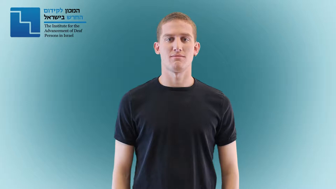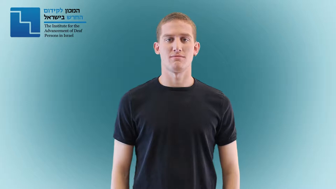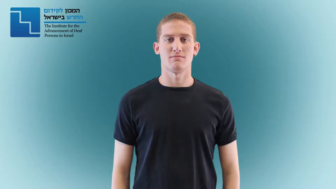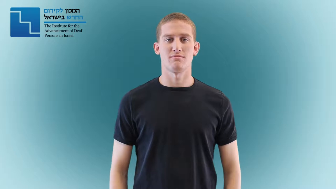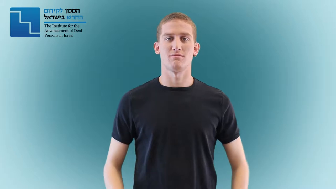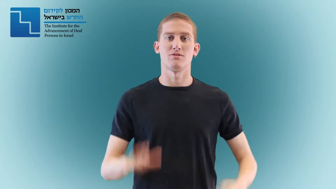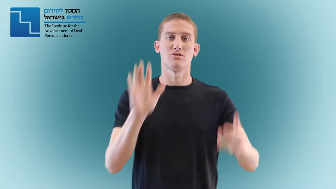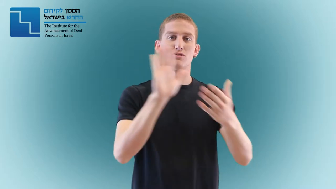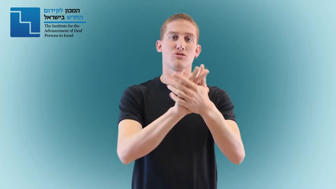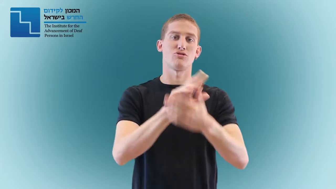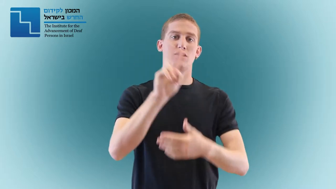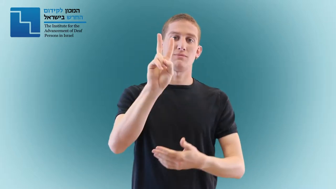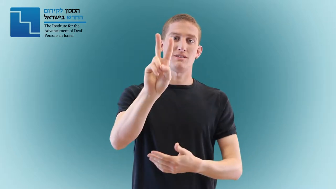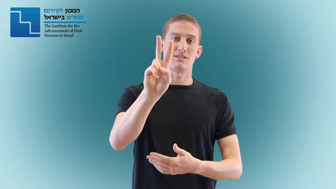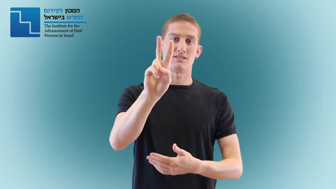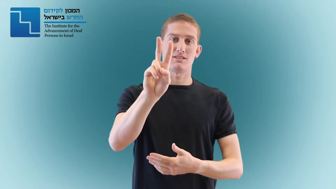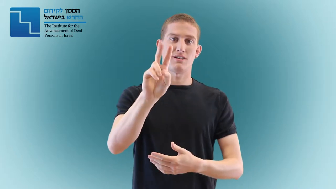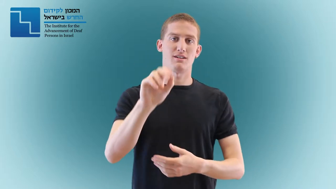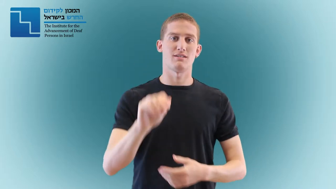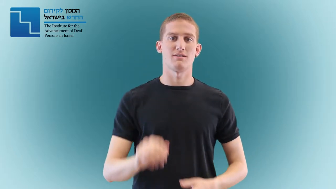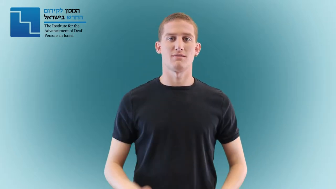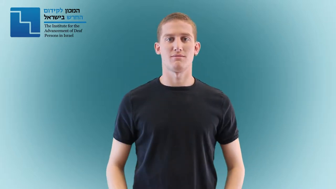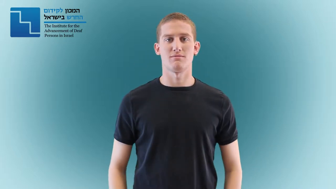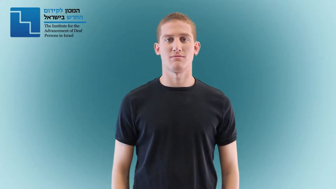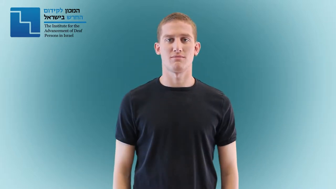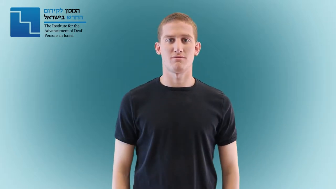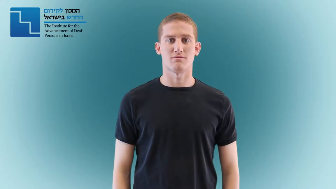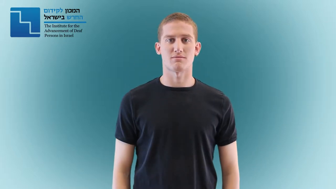שתים-עשרה